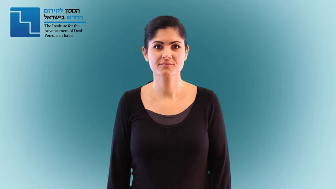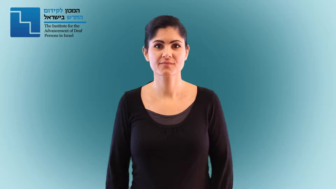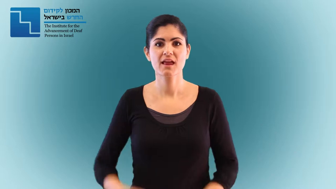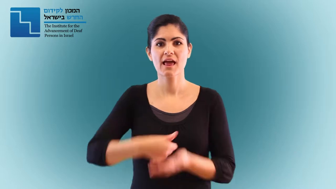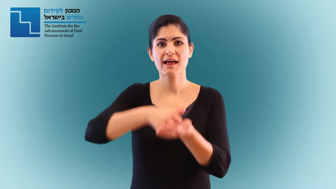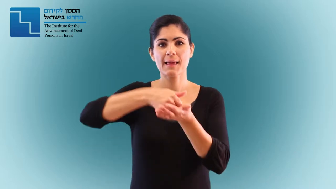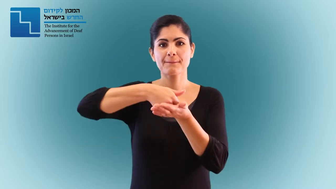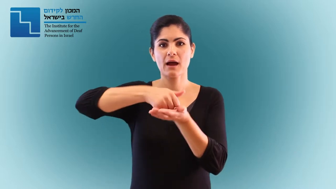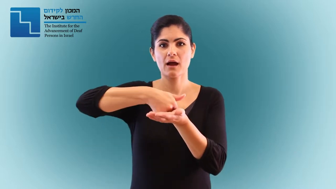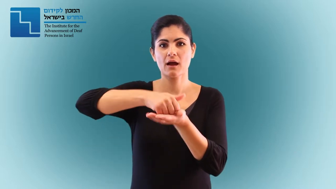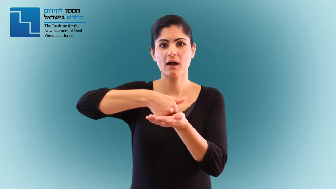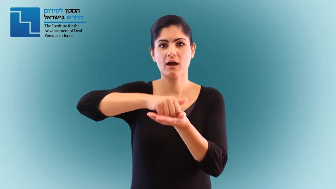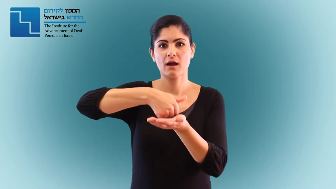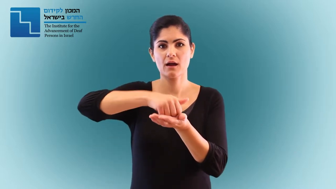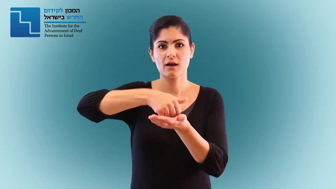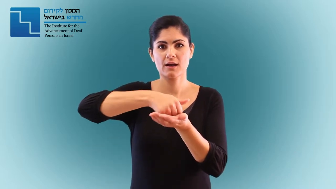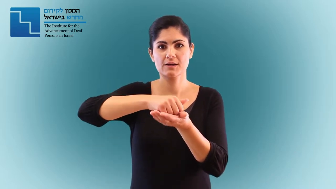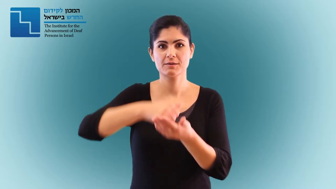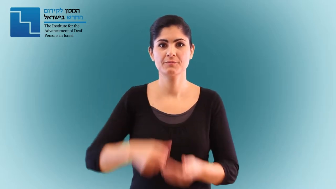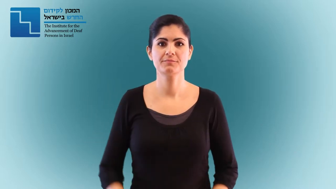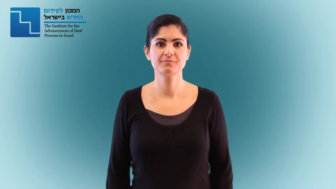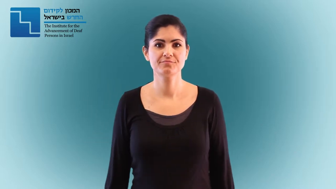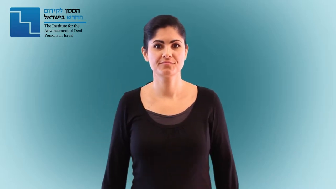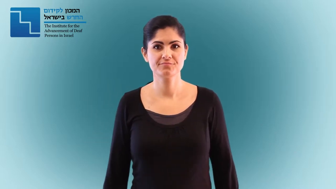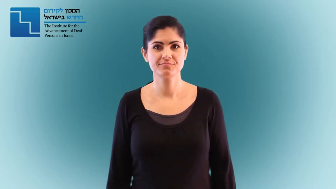קמח